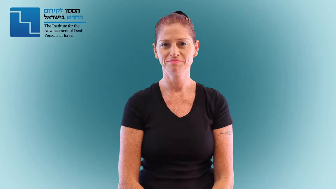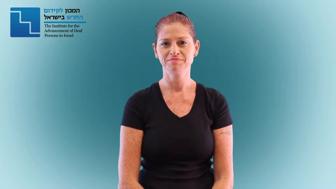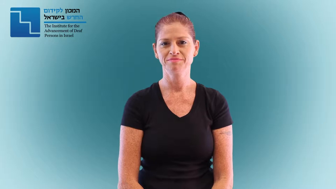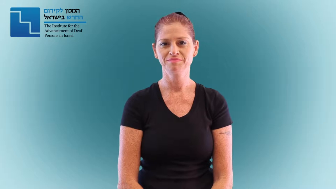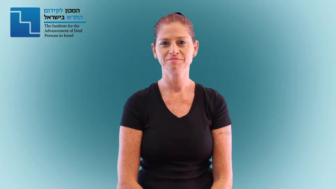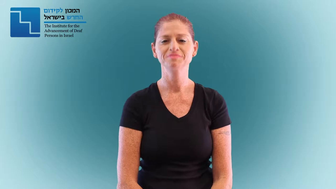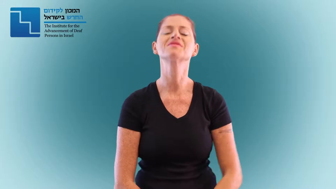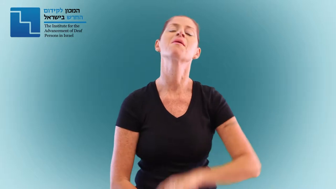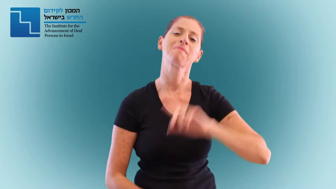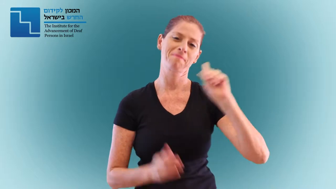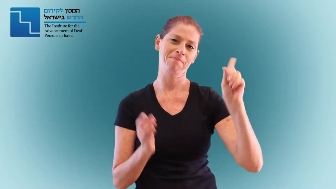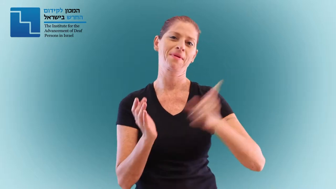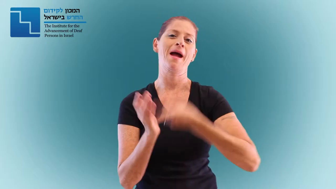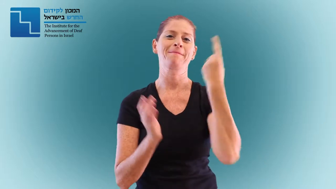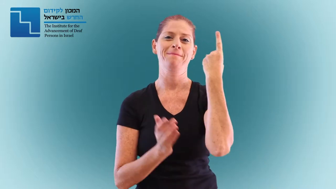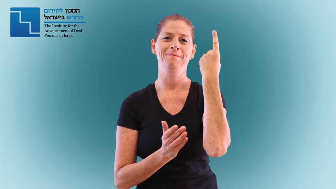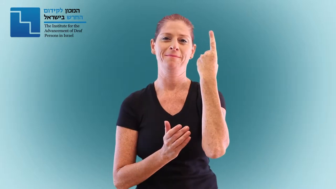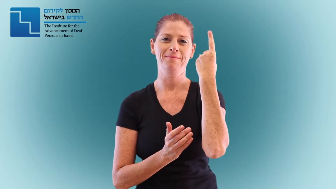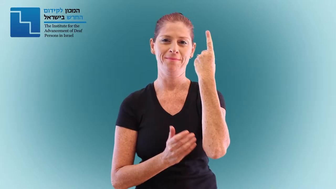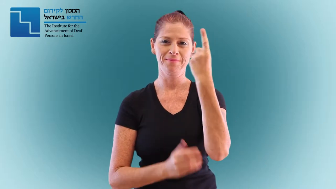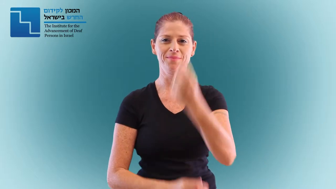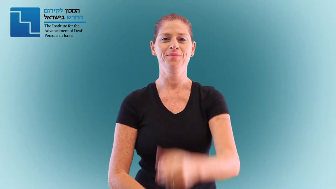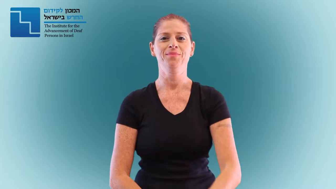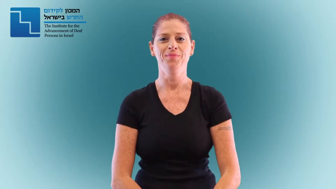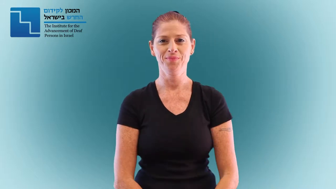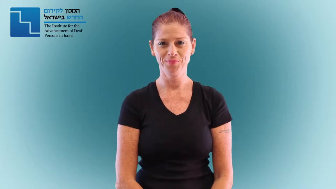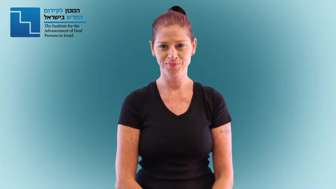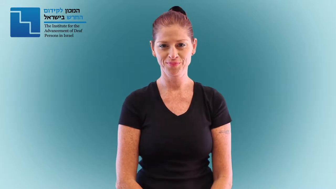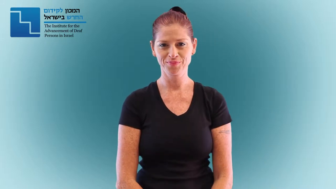פעם (פעם אחת)